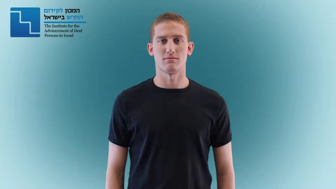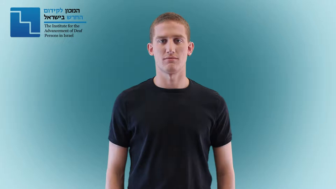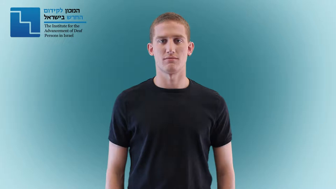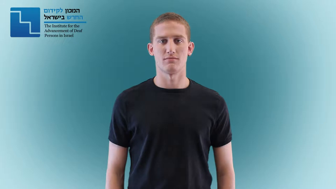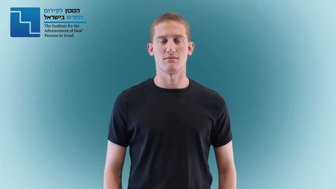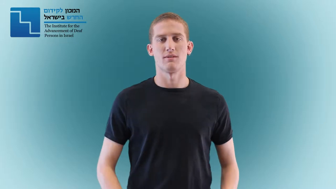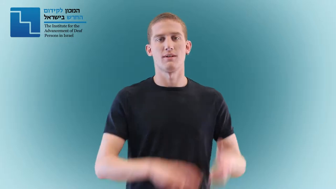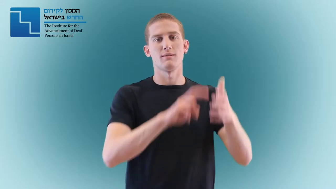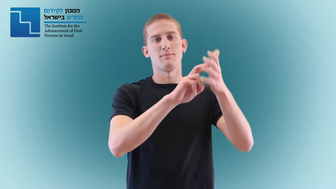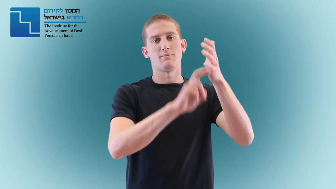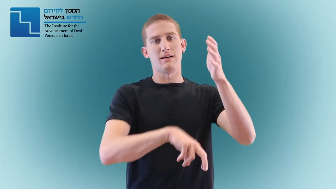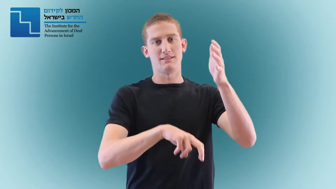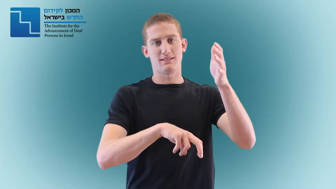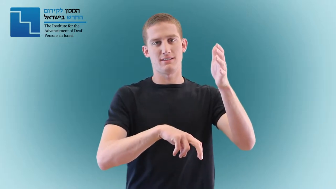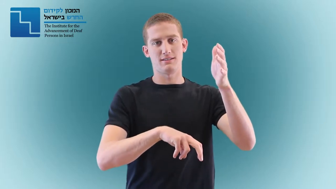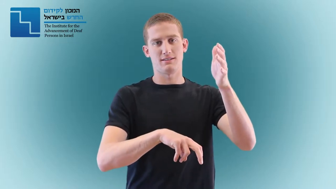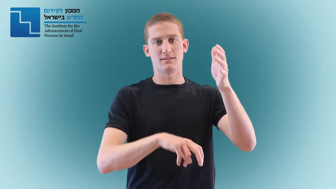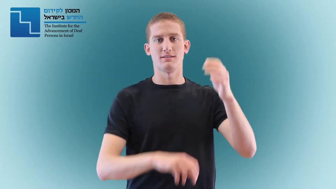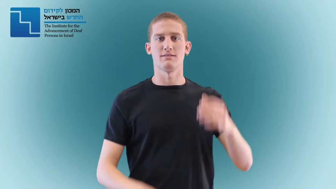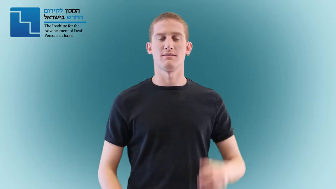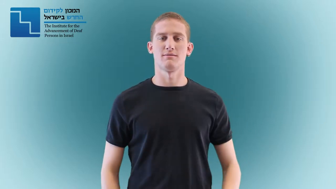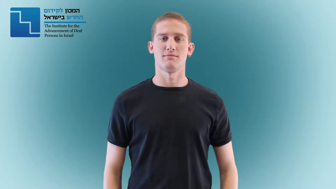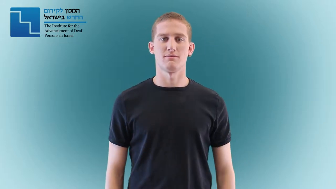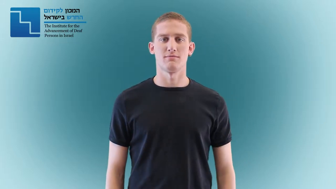מס